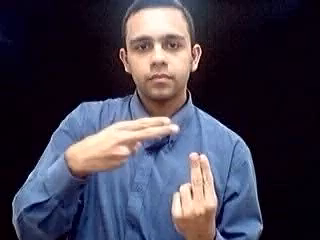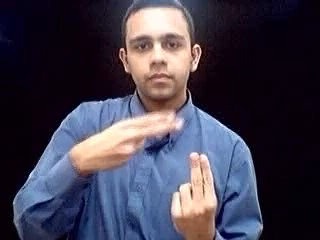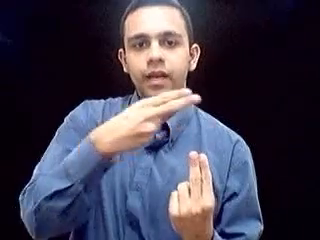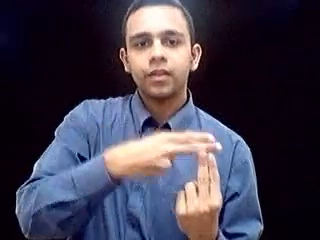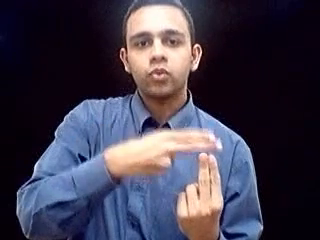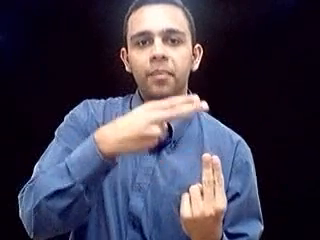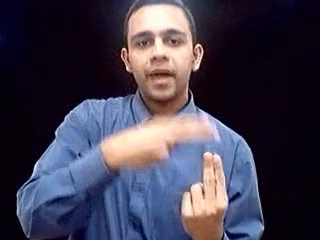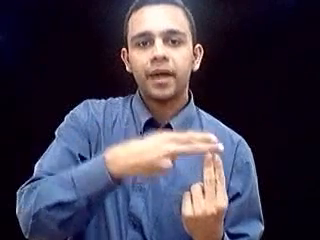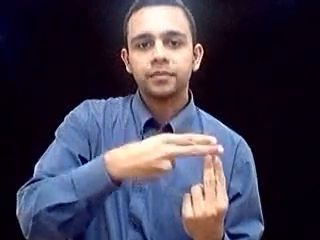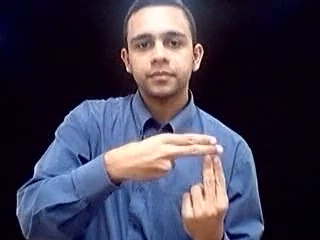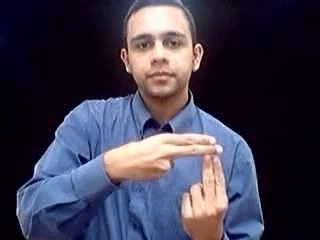Tatuape